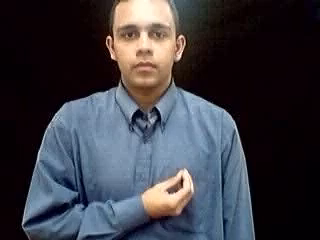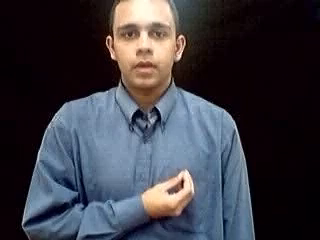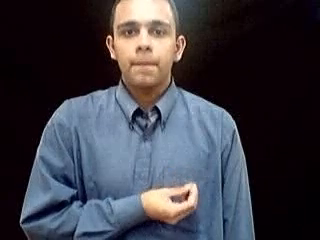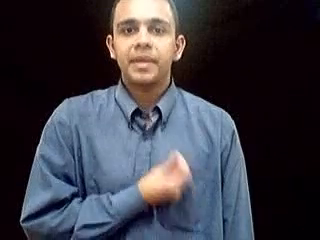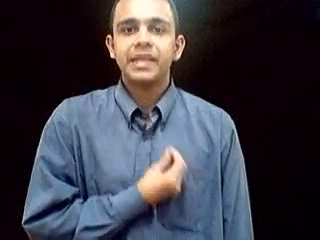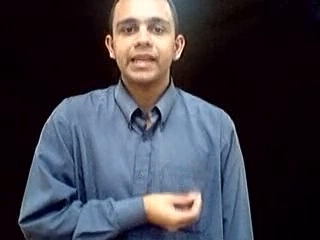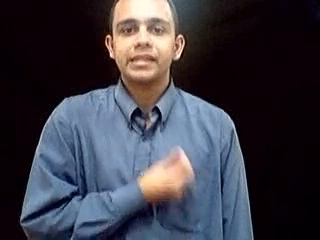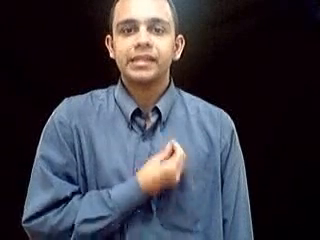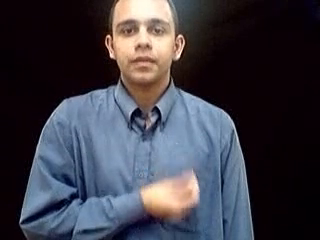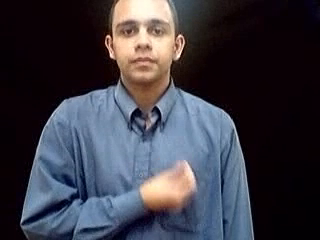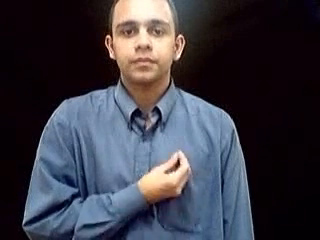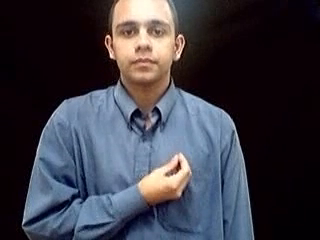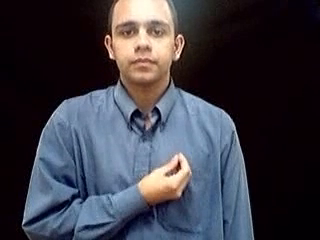presenca